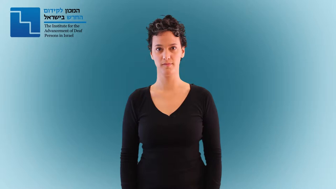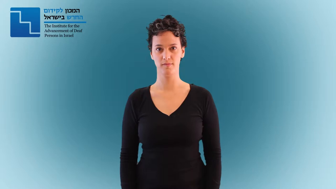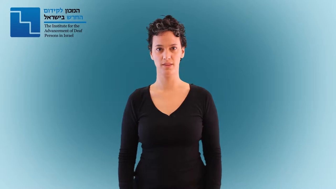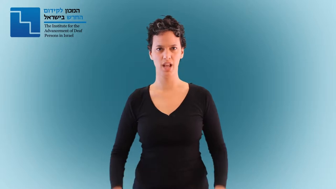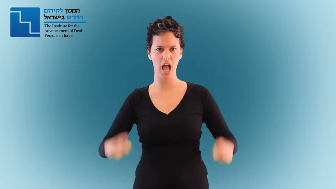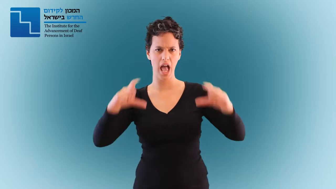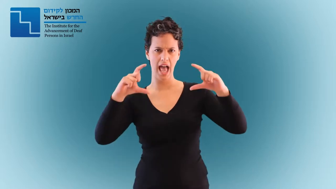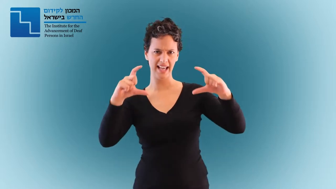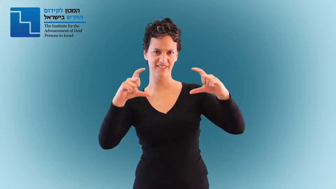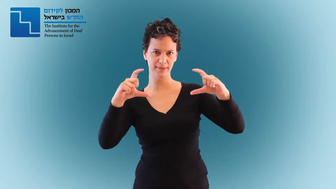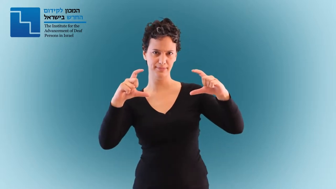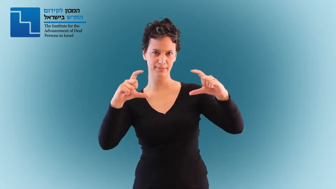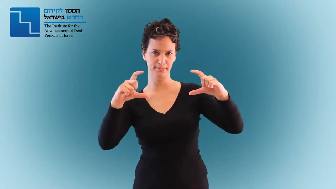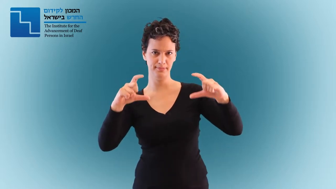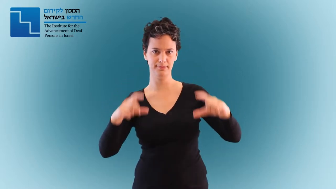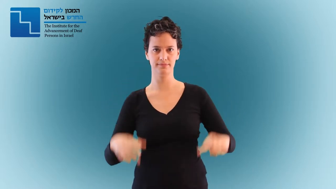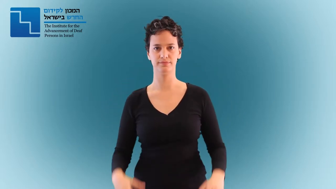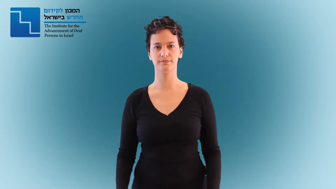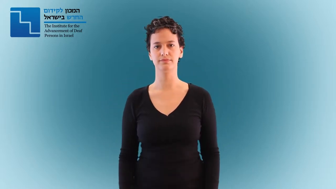עקב